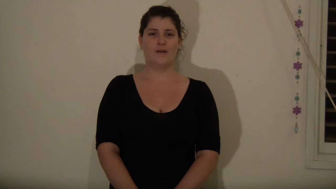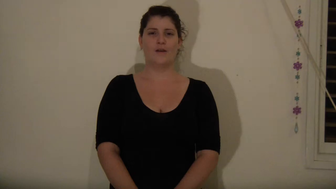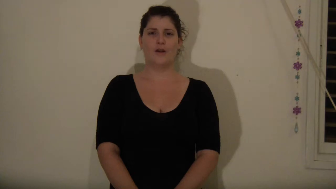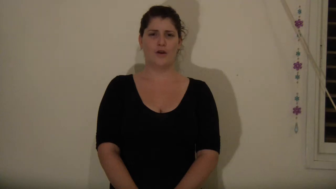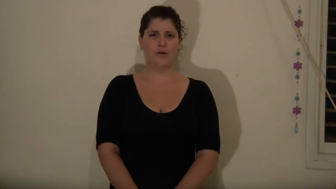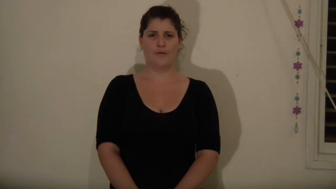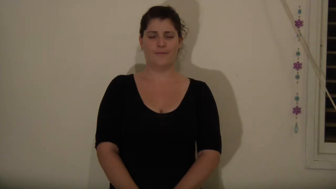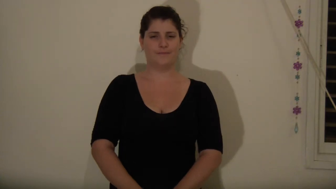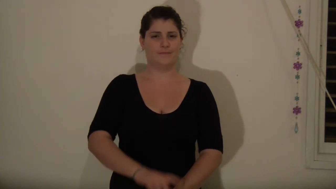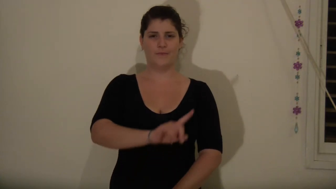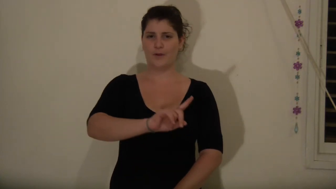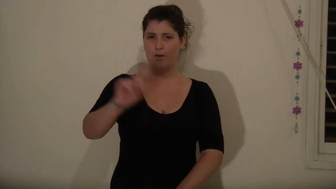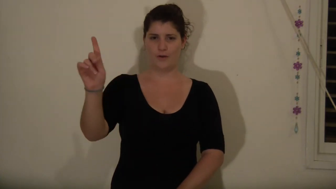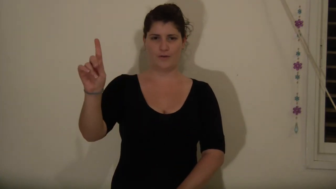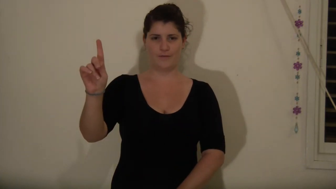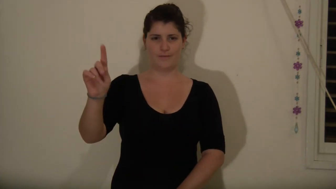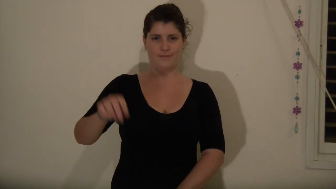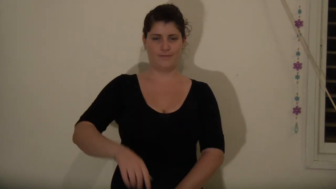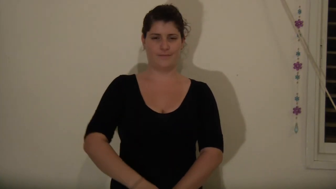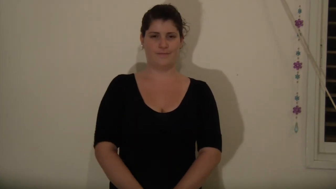לא